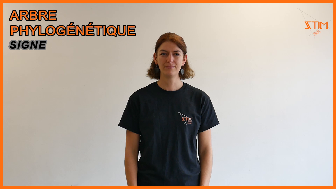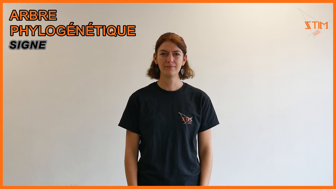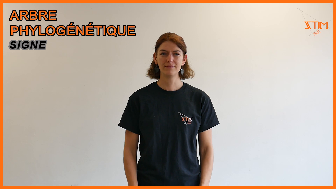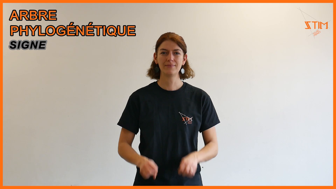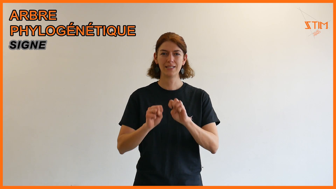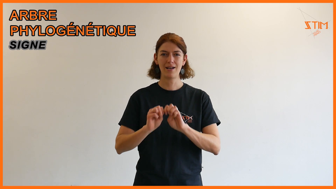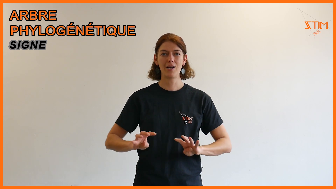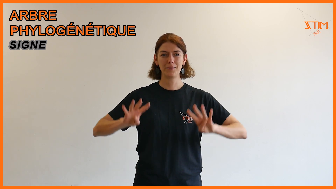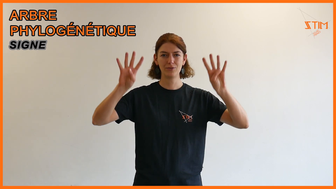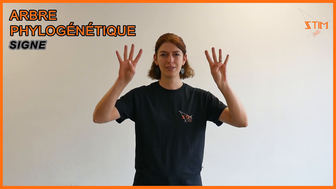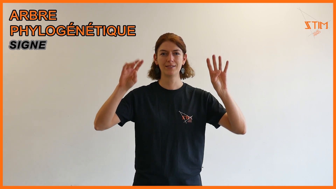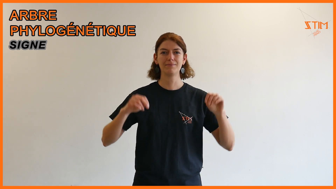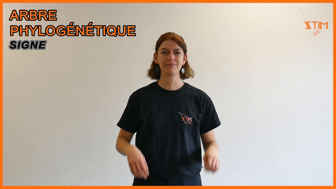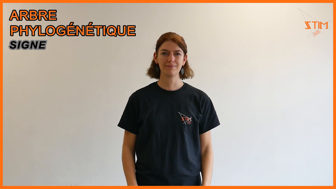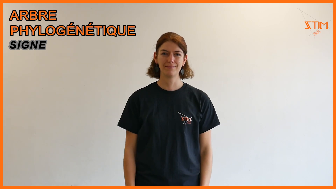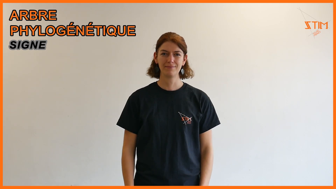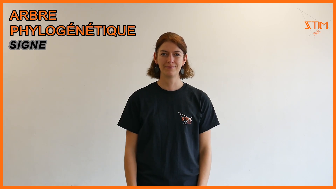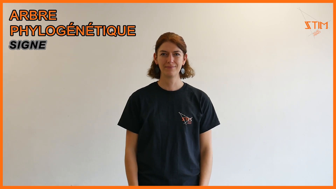Arbre phylogénétique